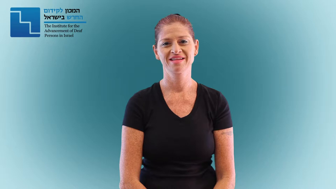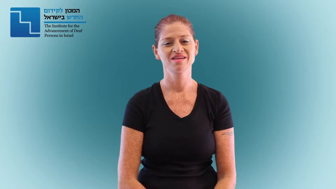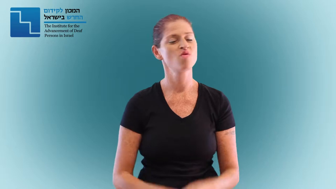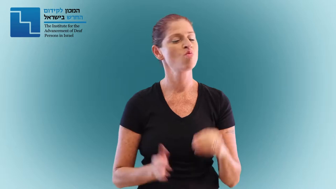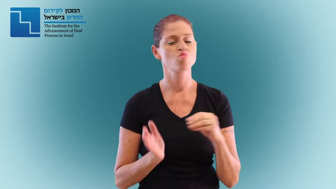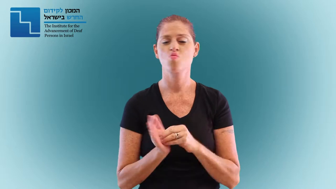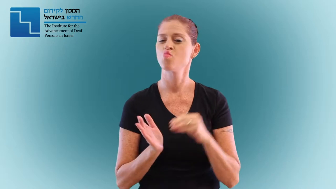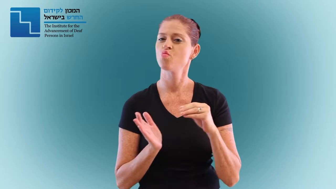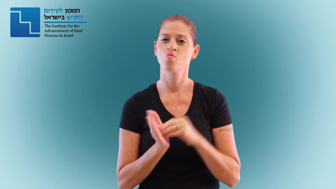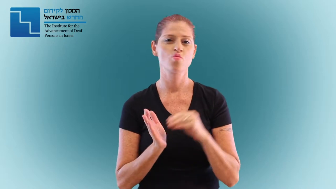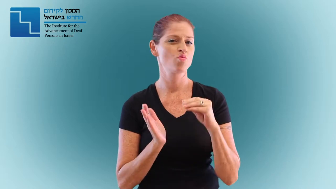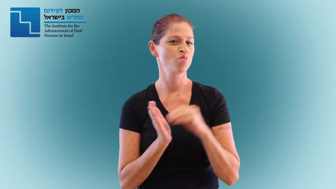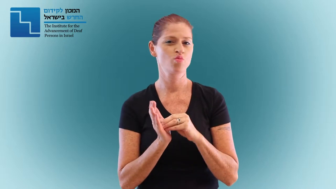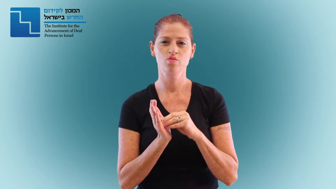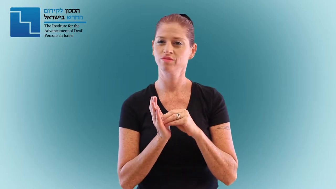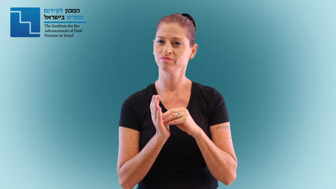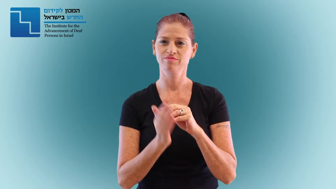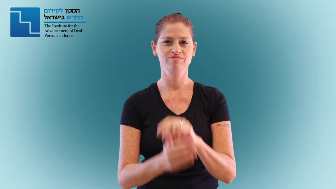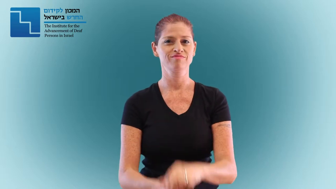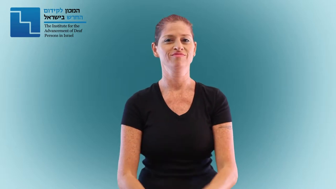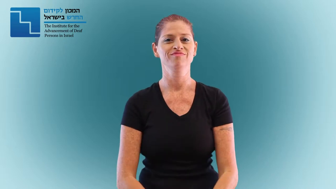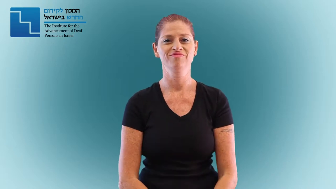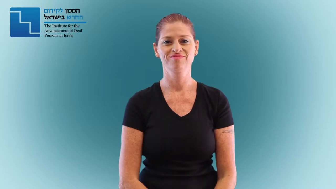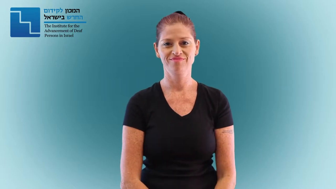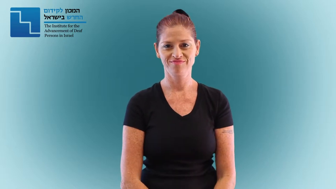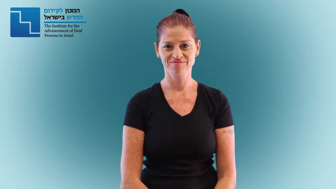עוד לא